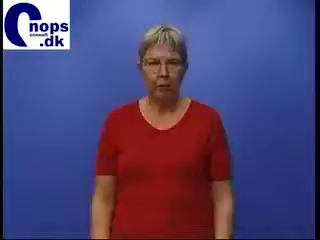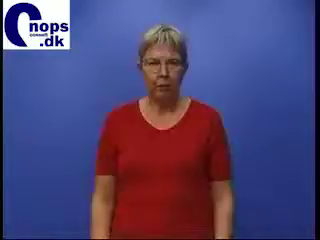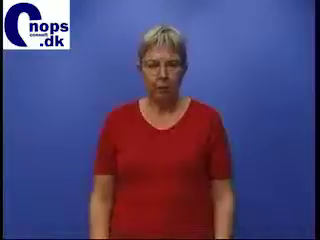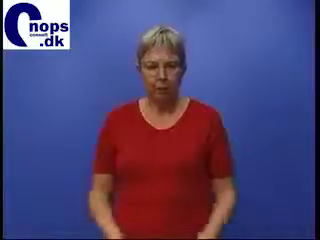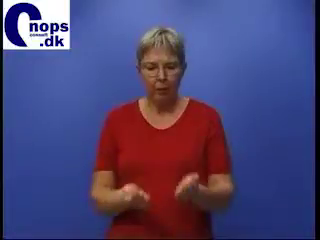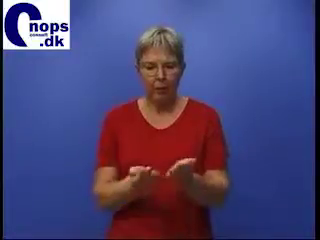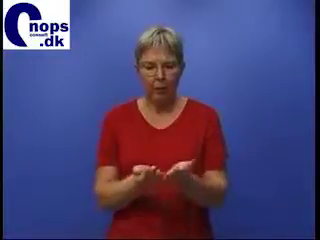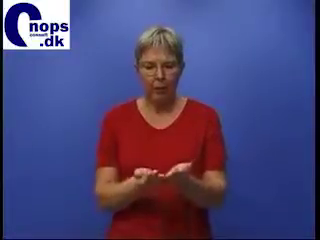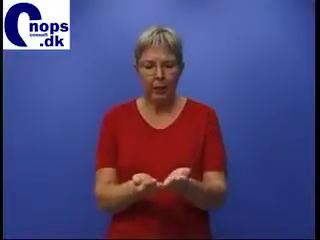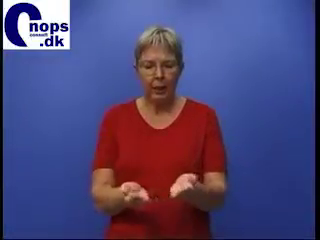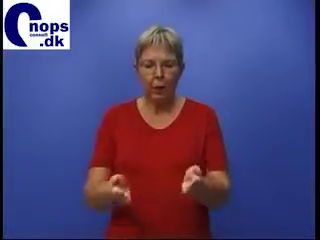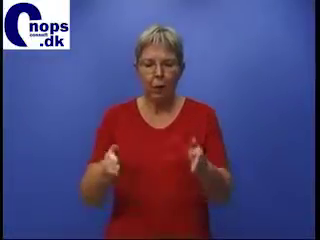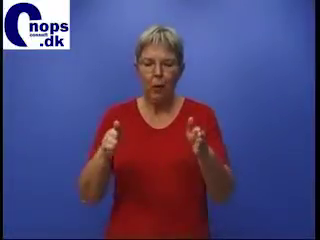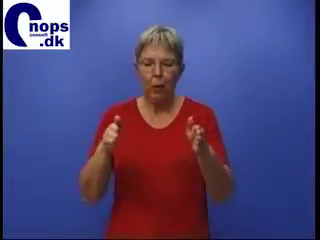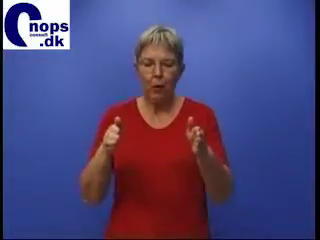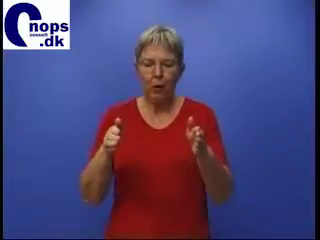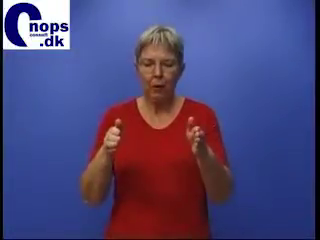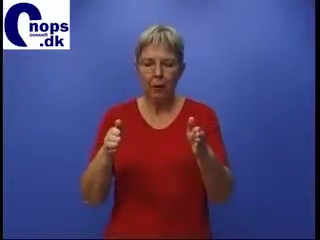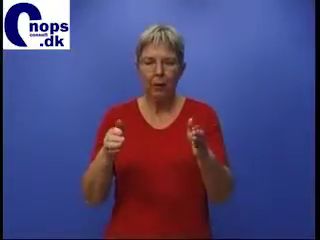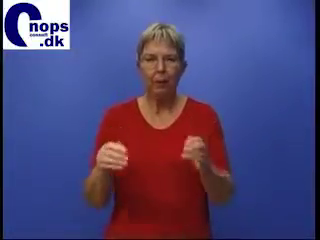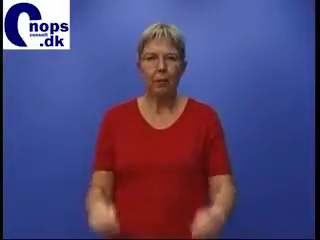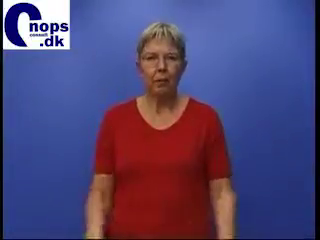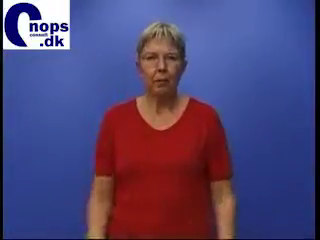skål